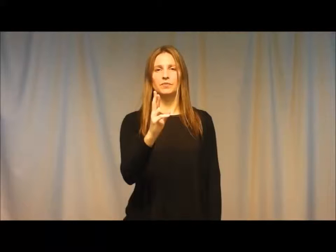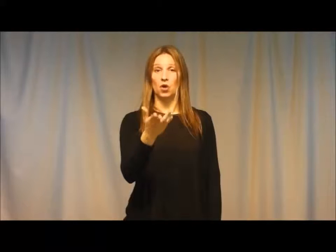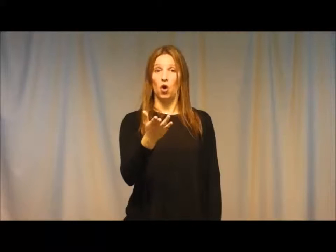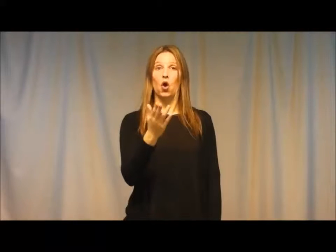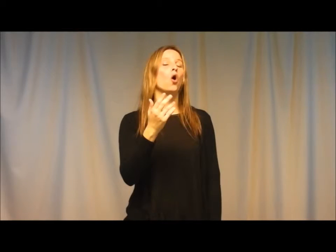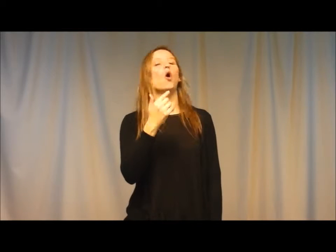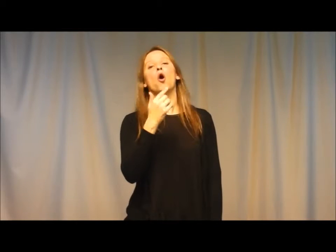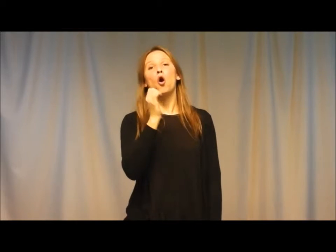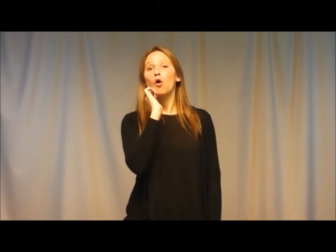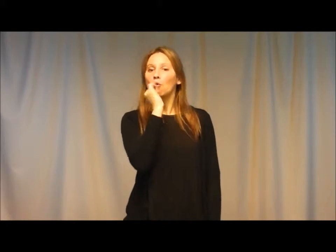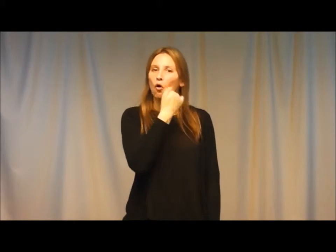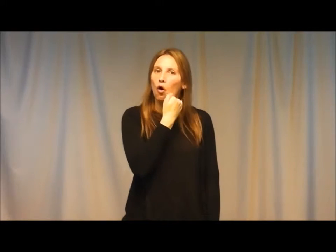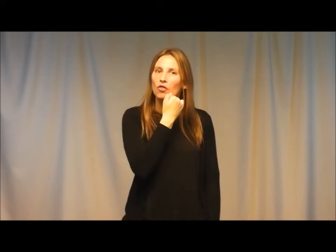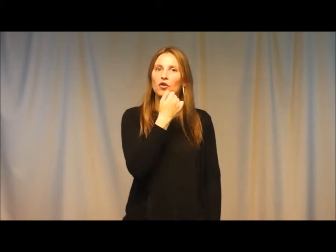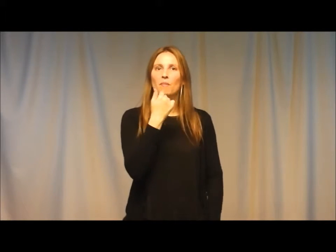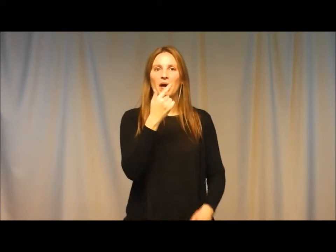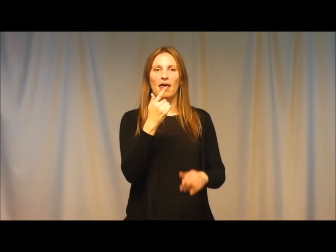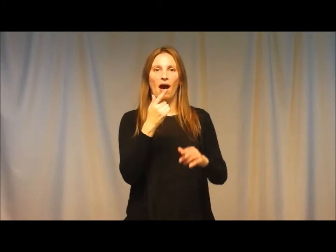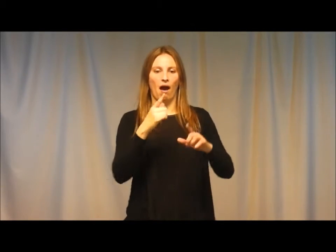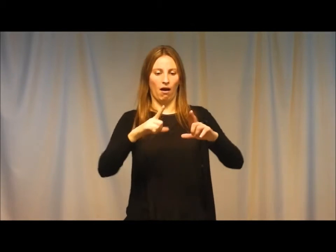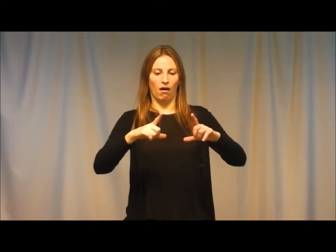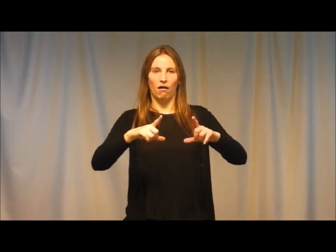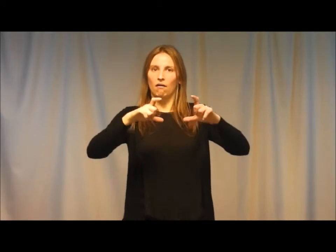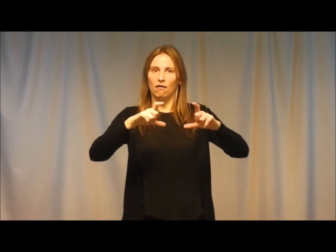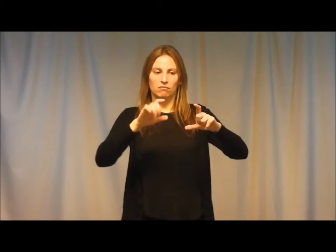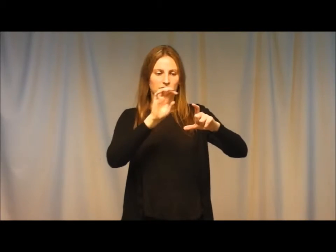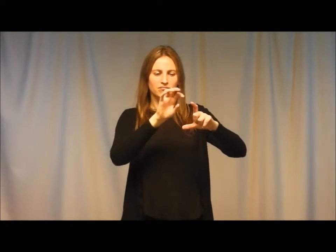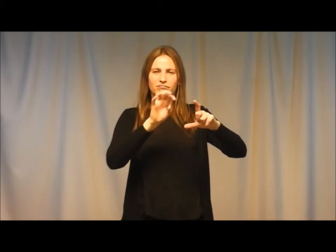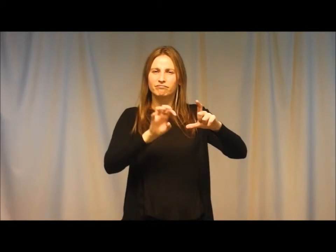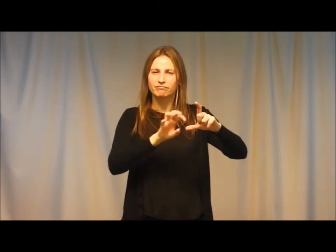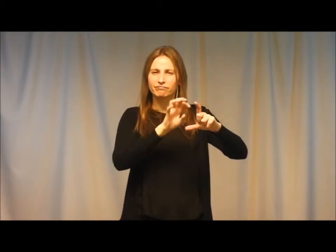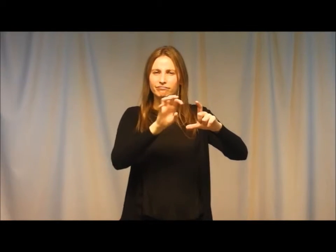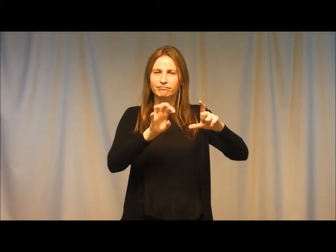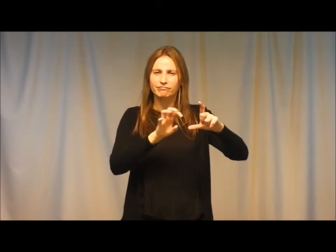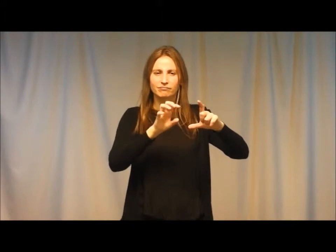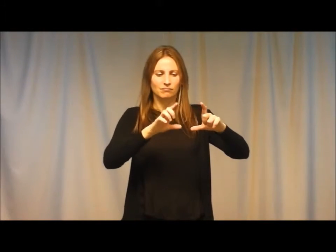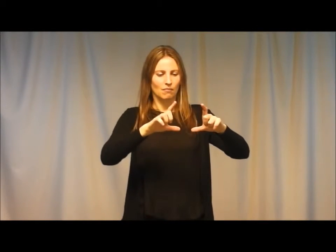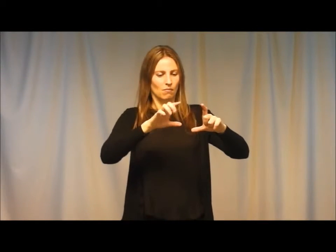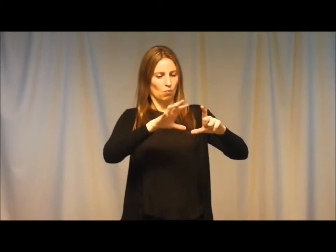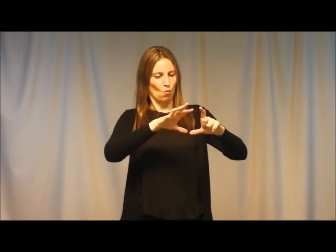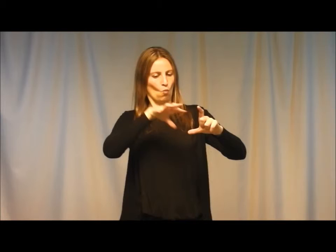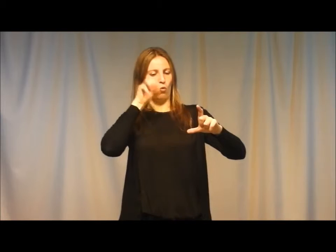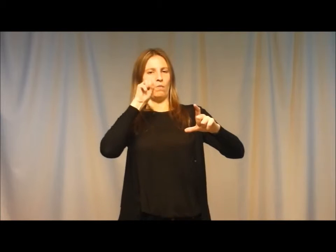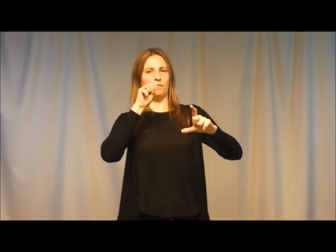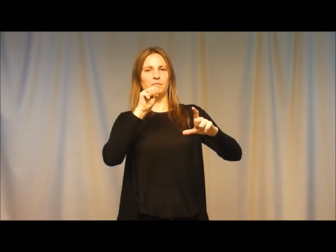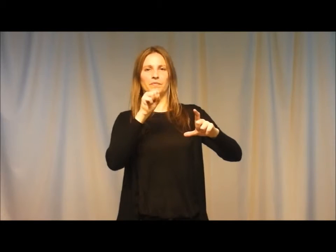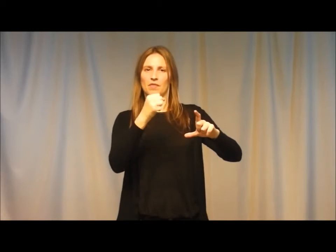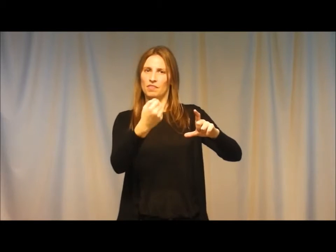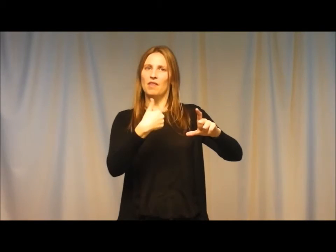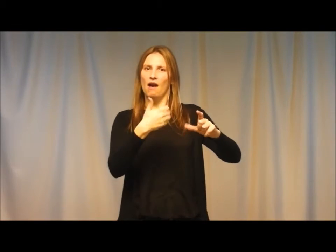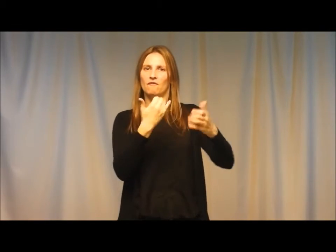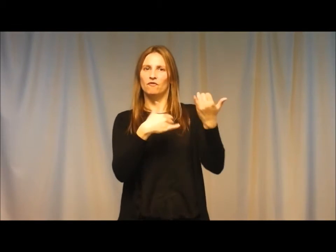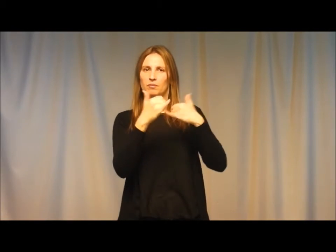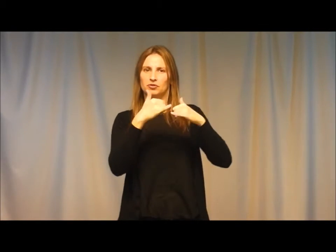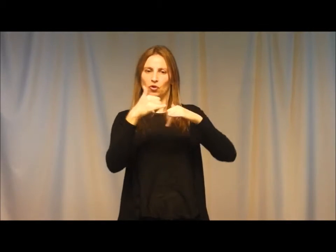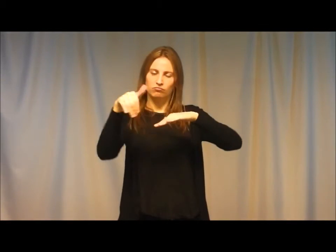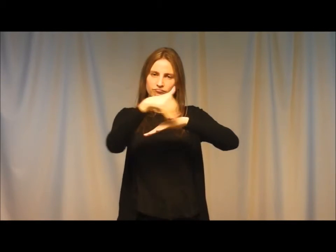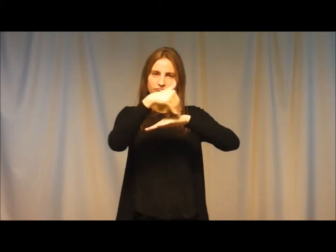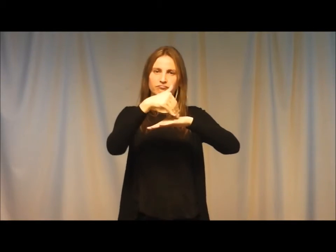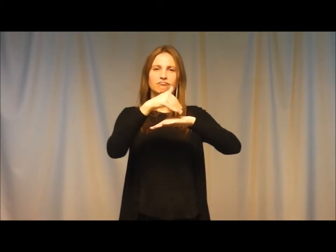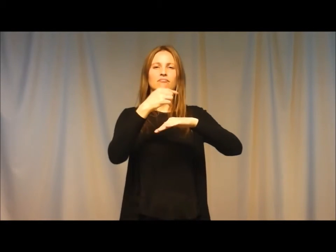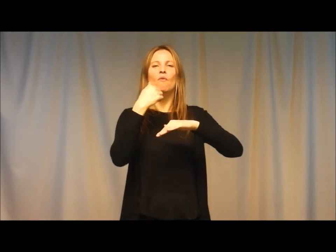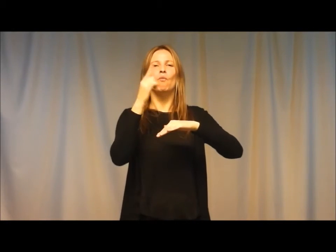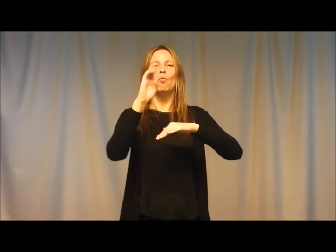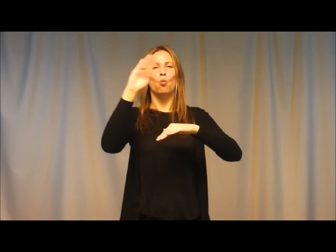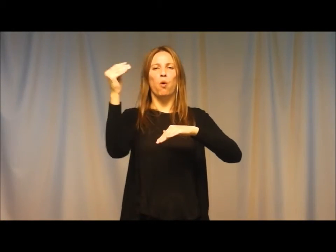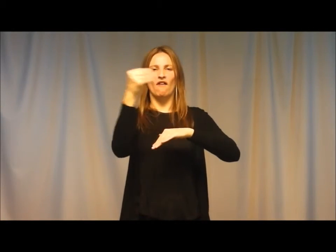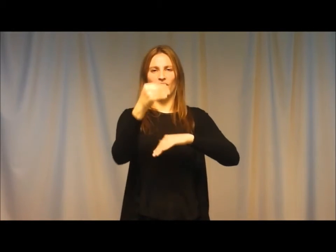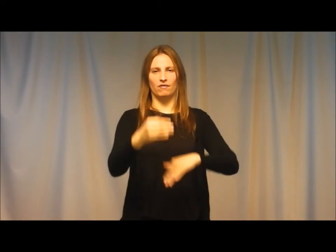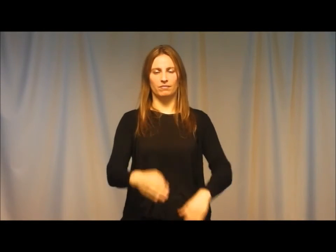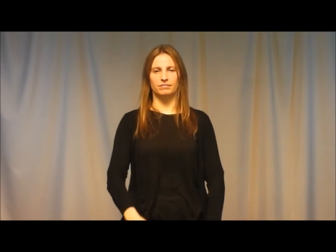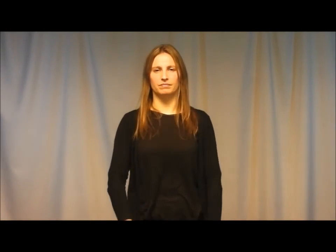QR